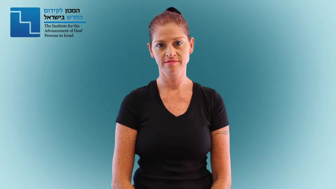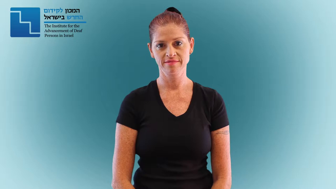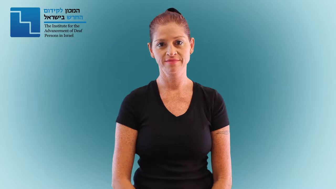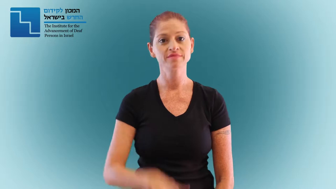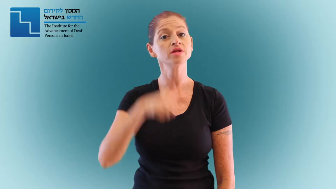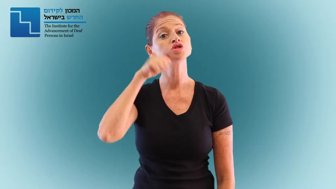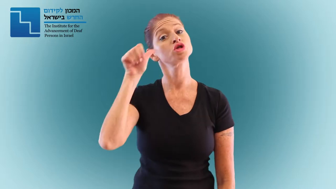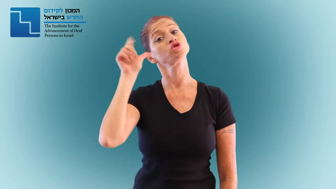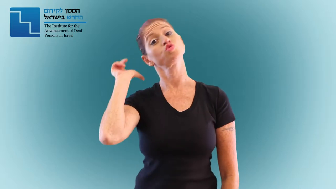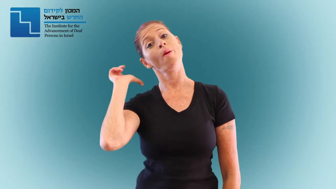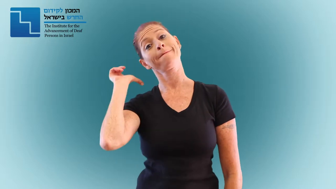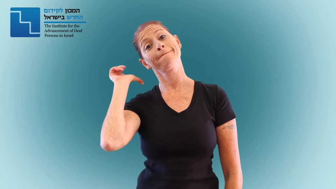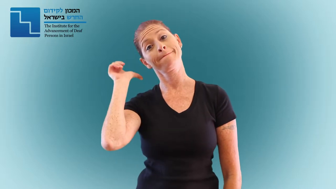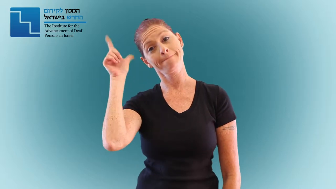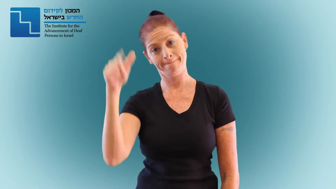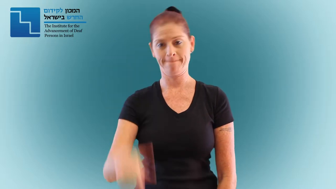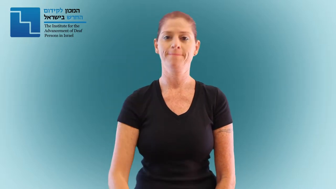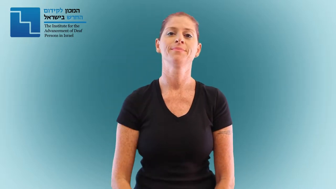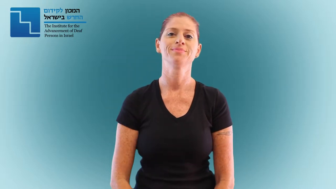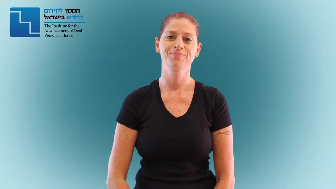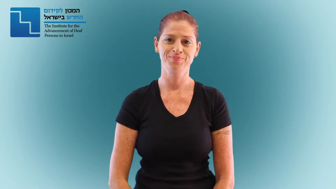שלשום